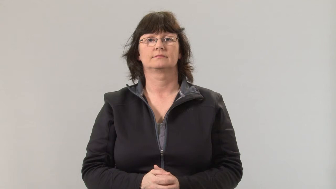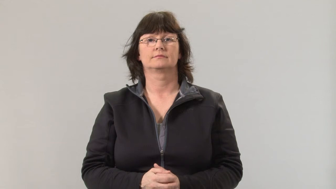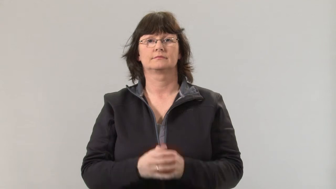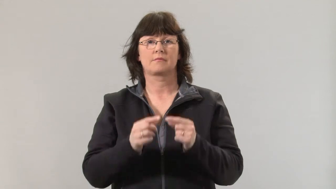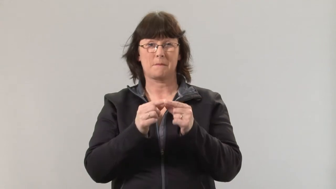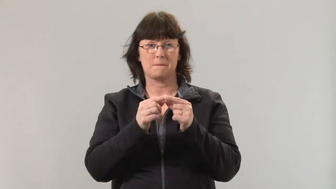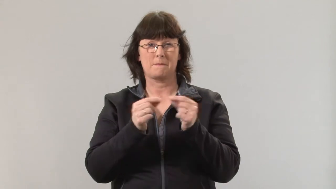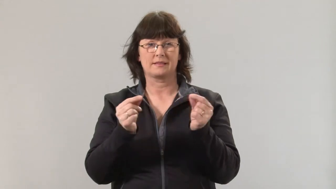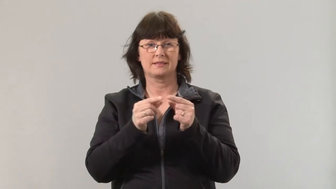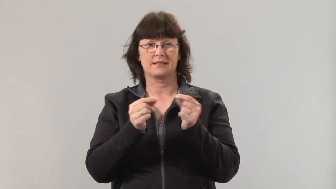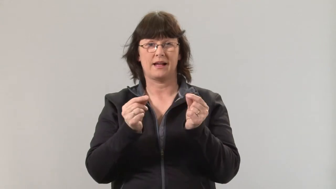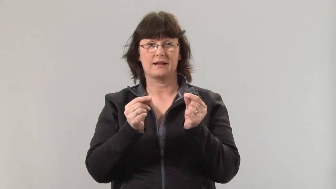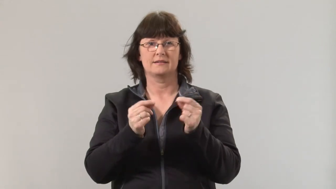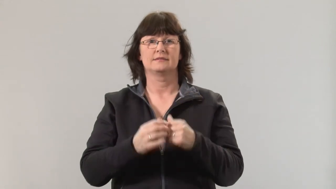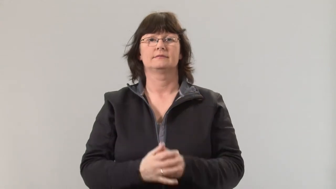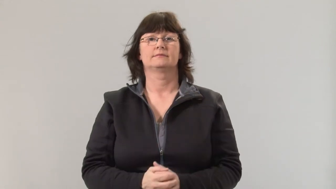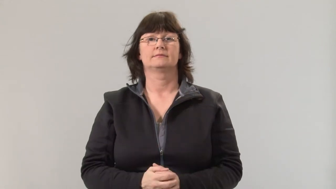Mandla